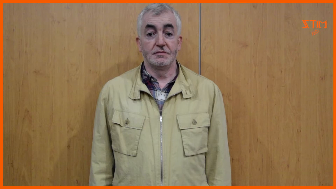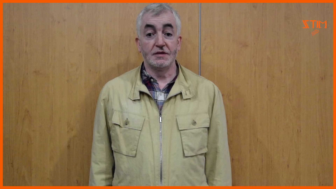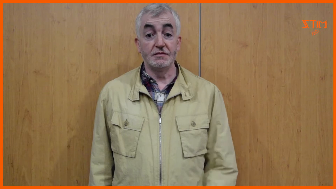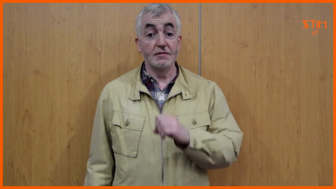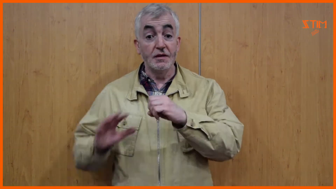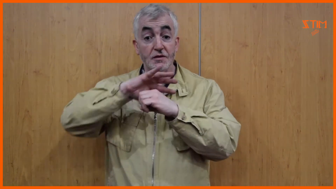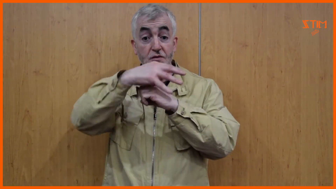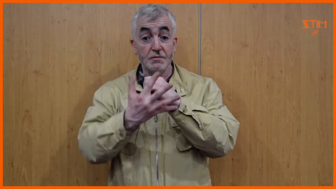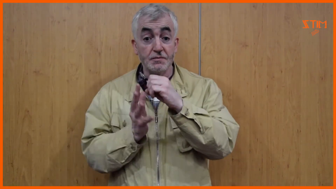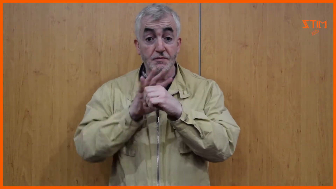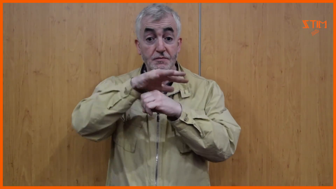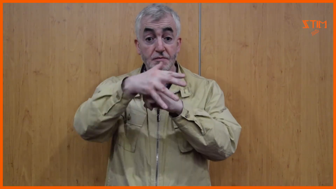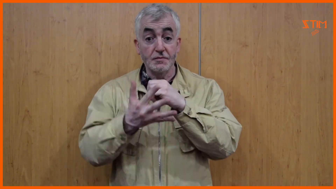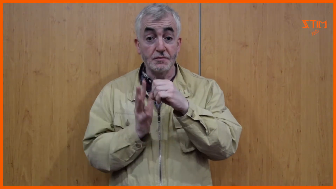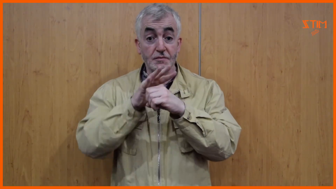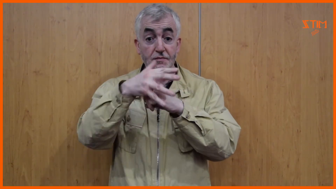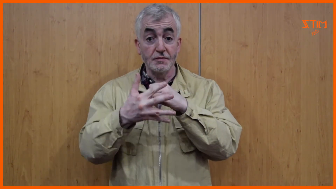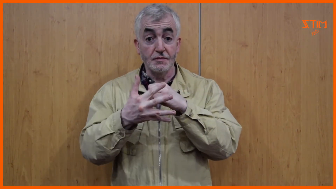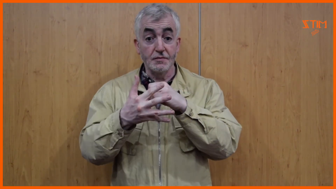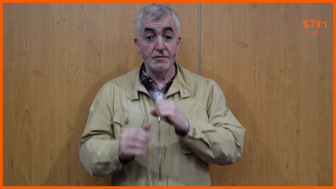Atome